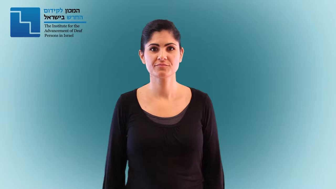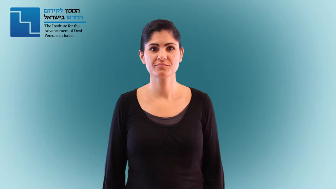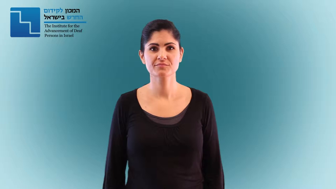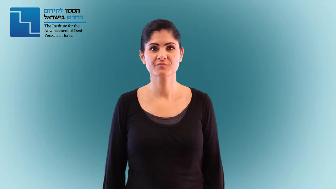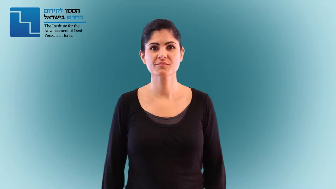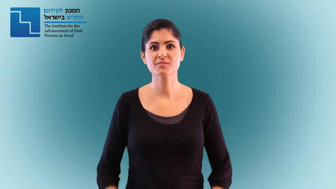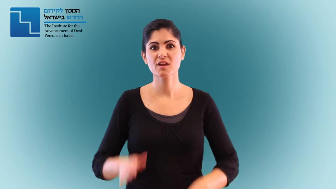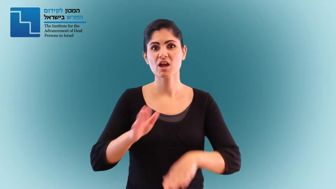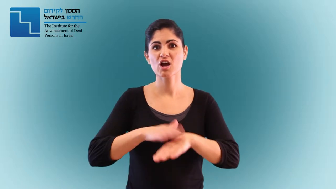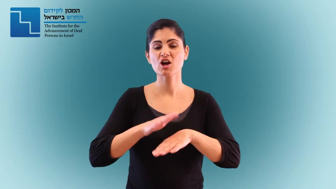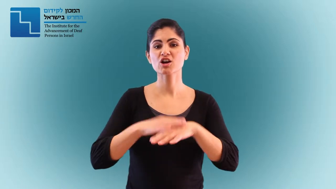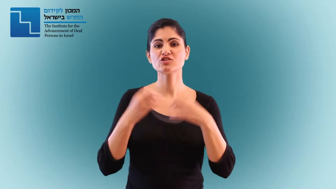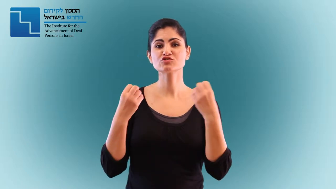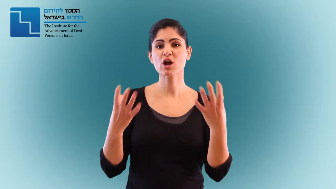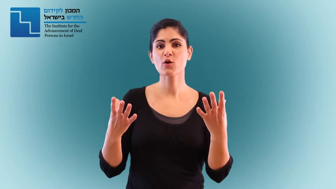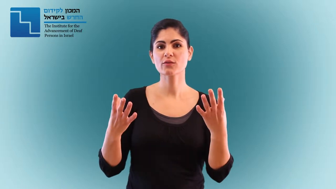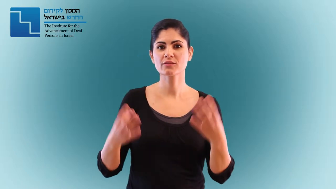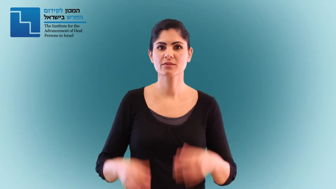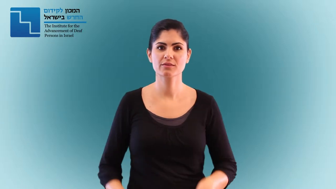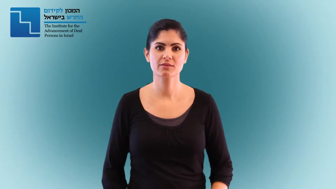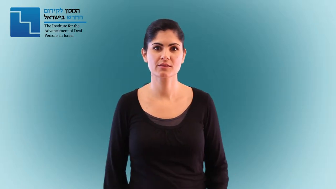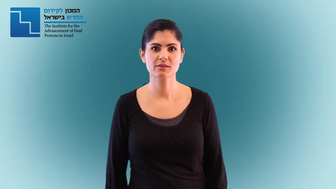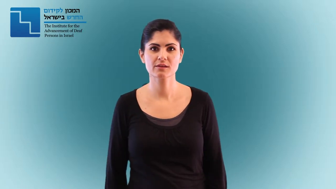כישרון